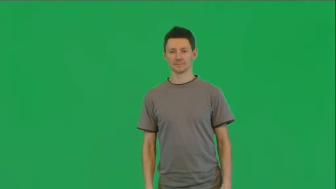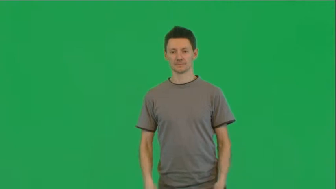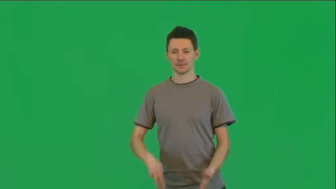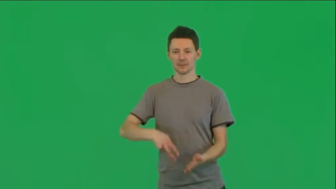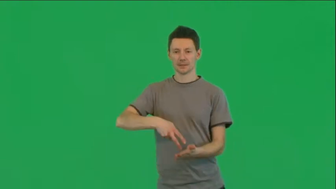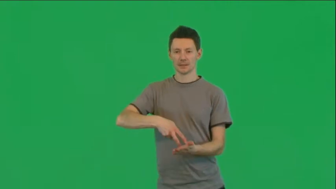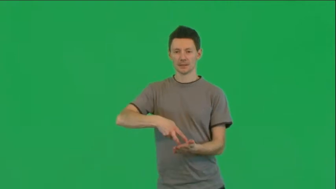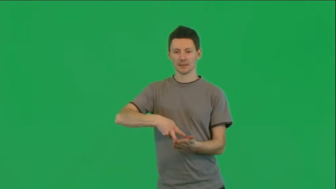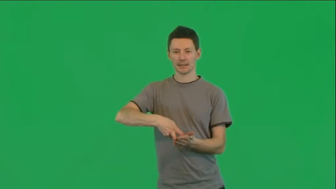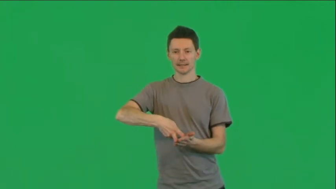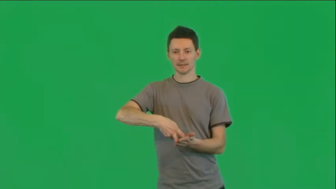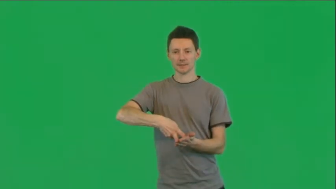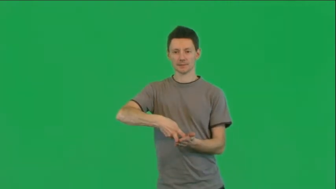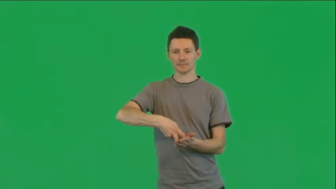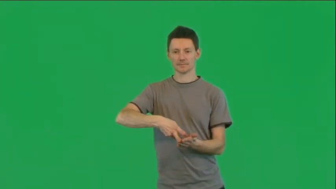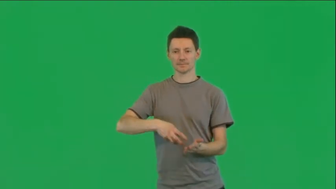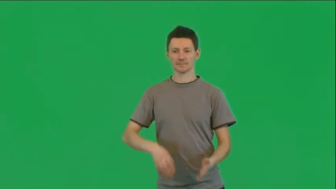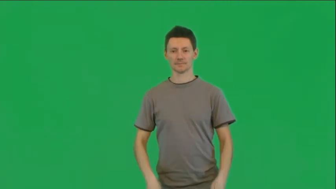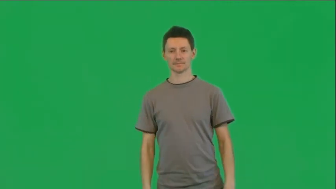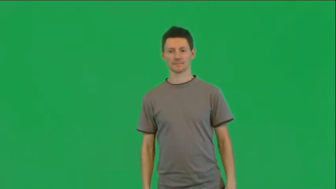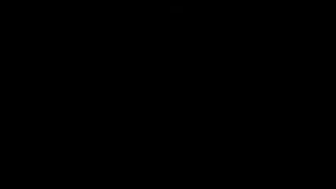klękać